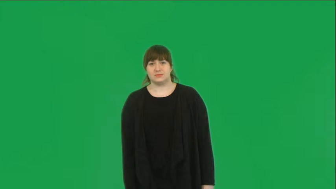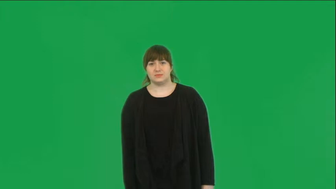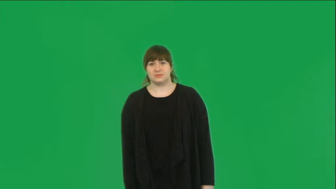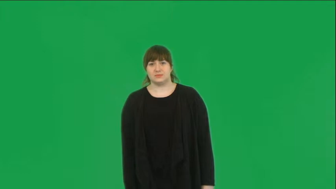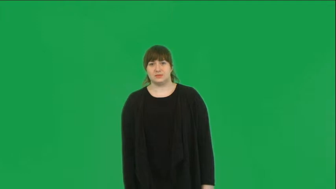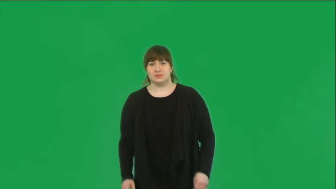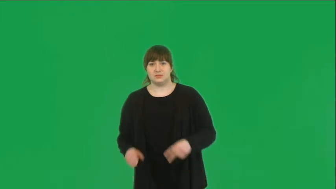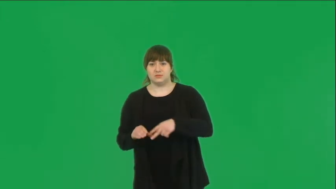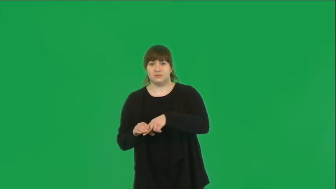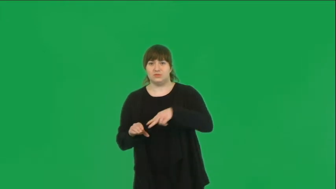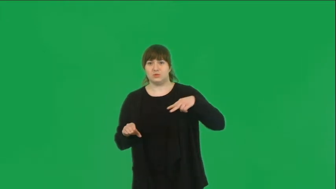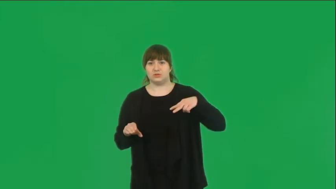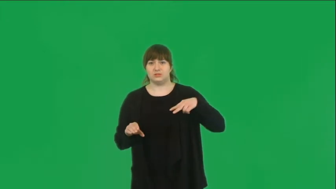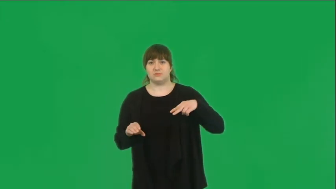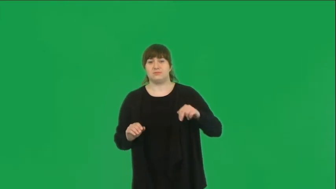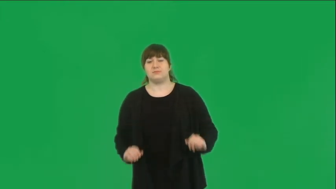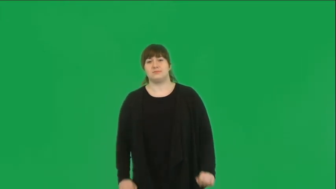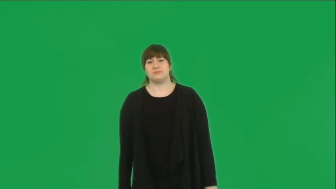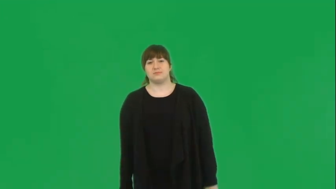wyłączyć